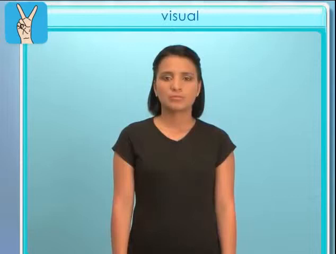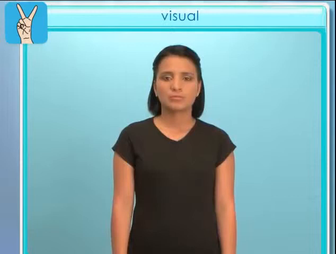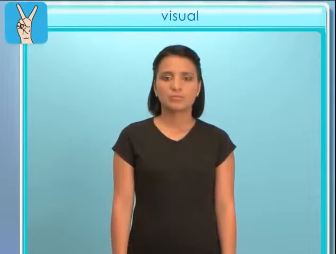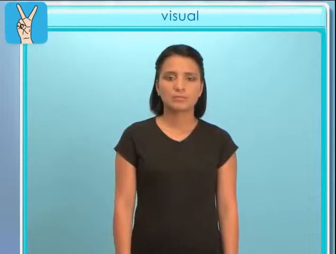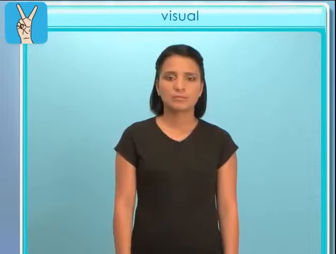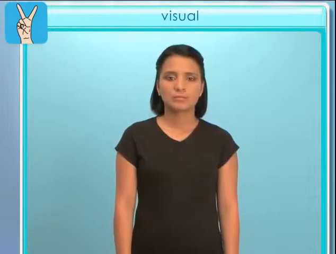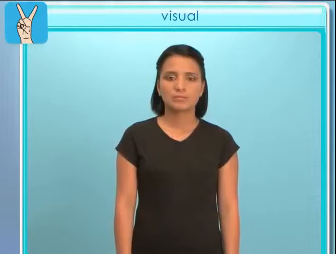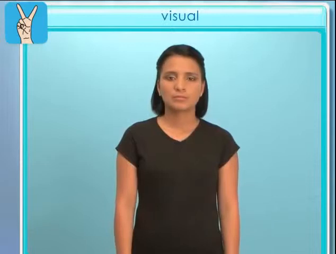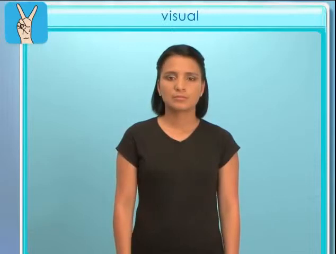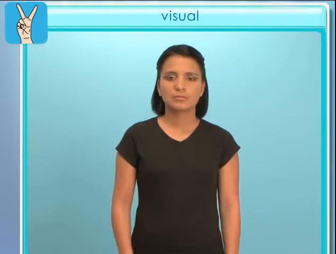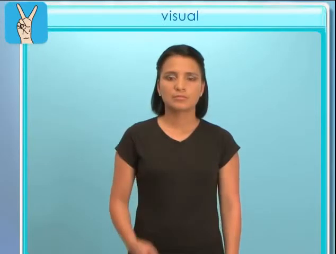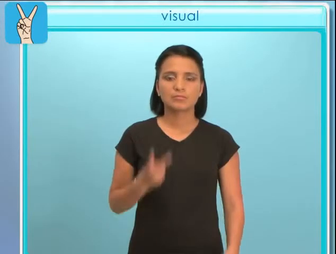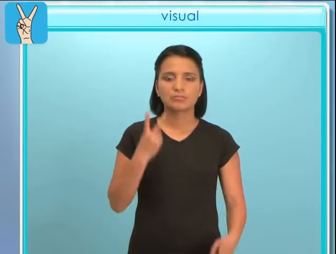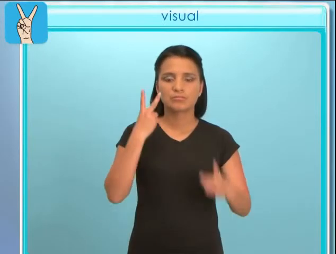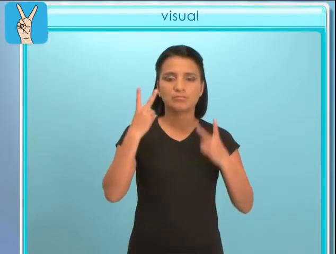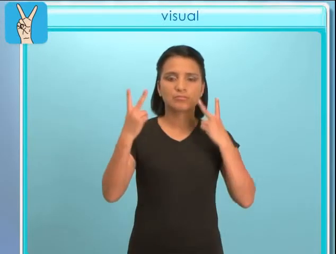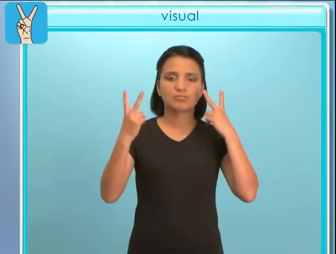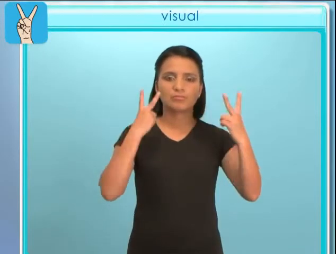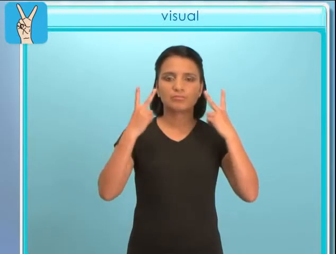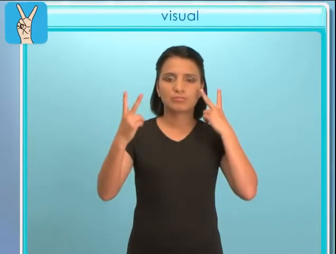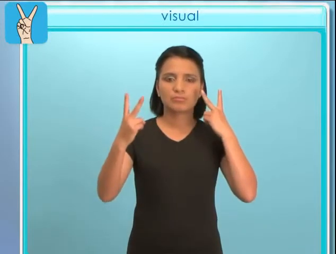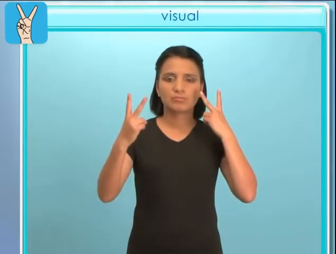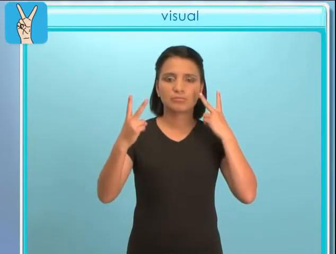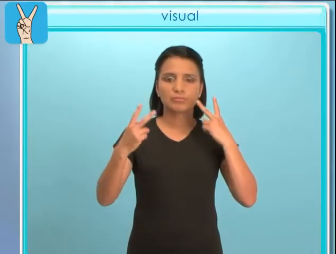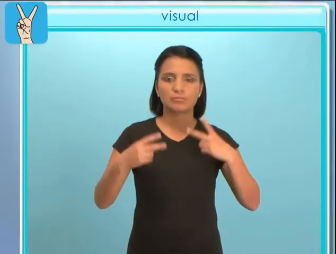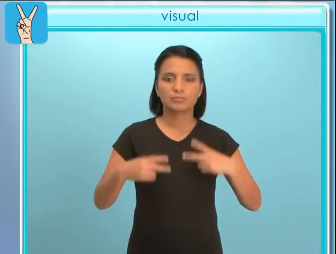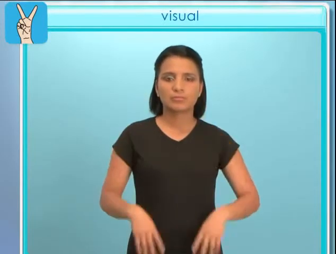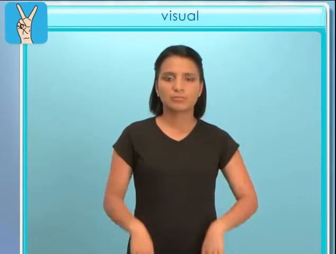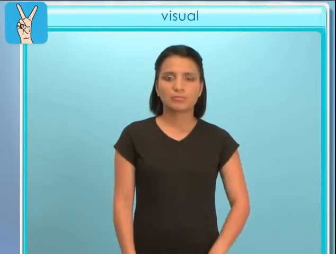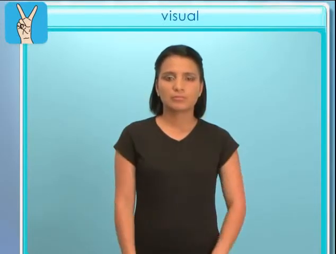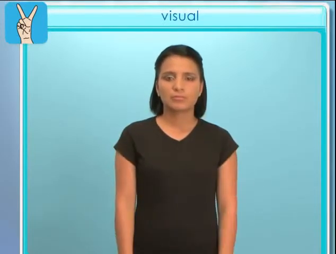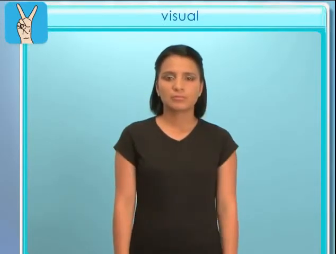VISUAL